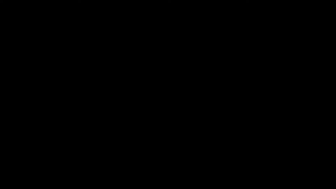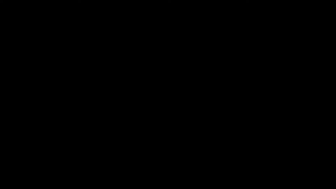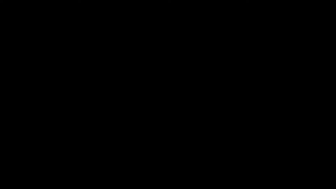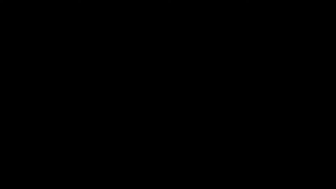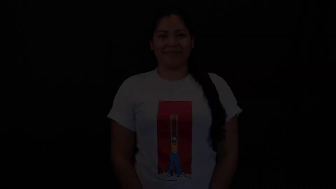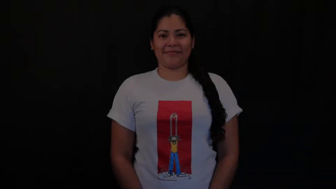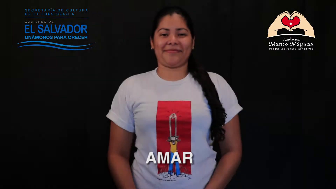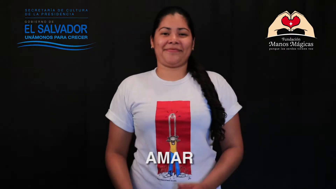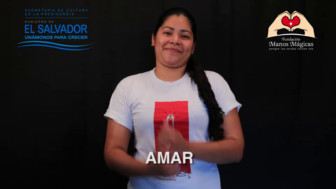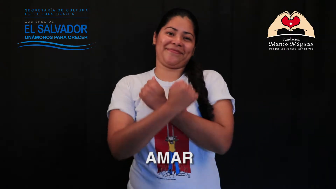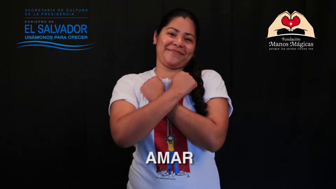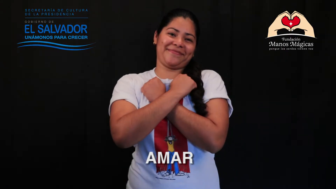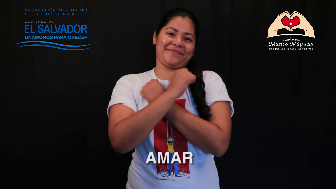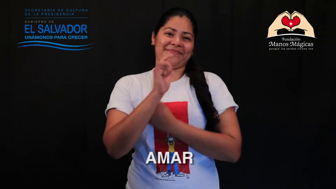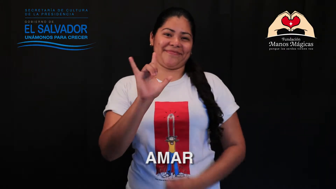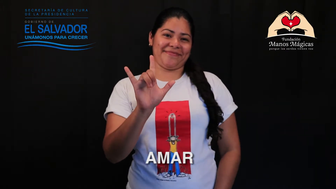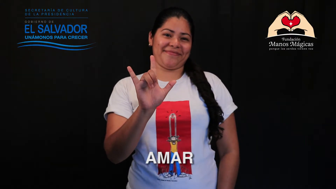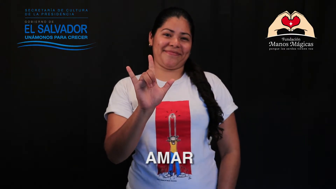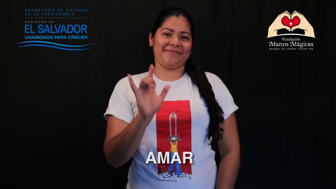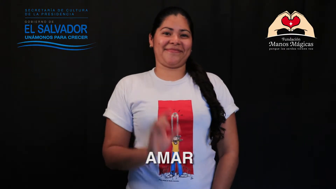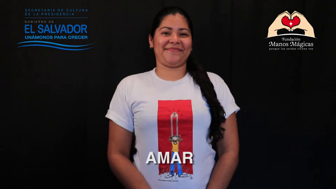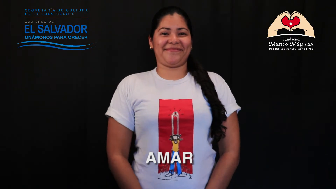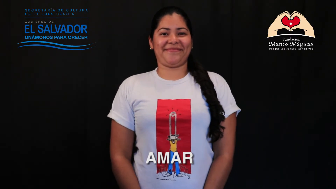AMAR